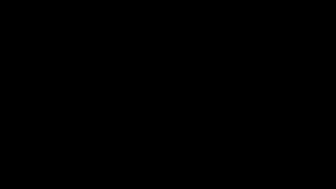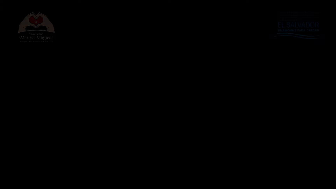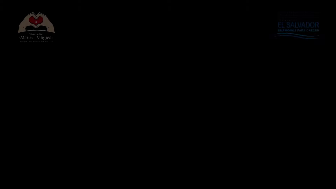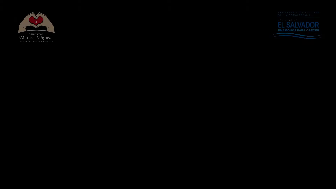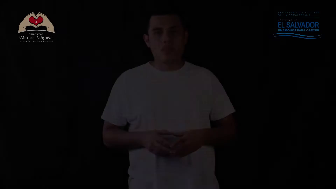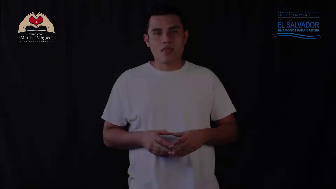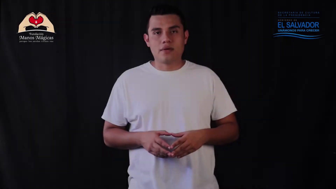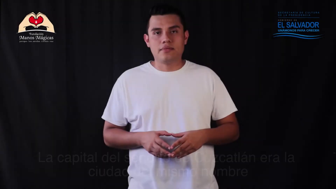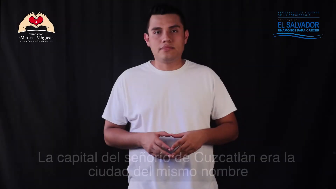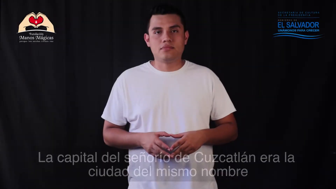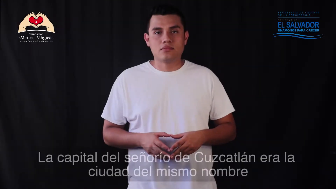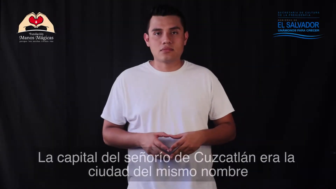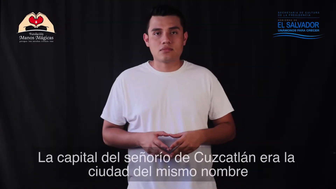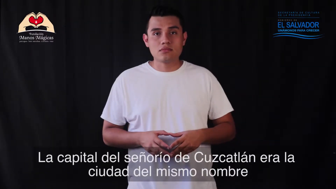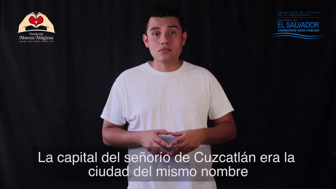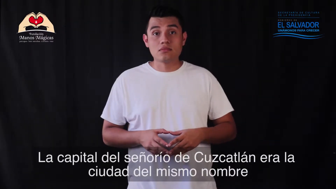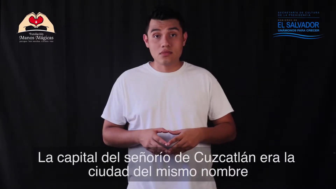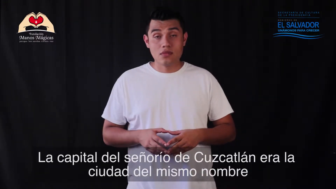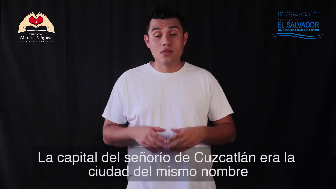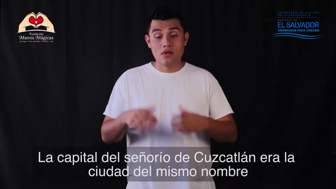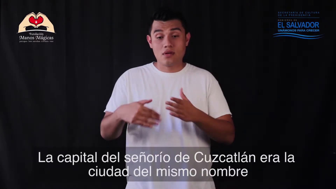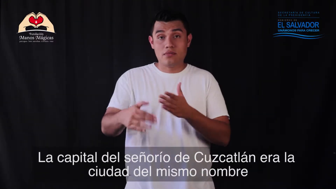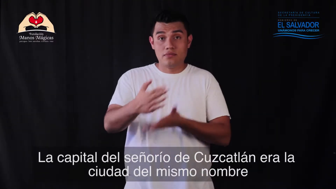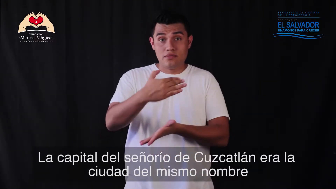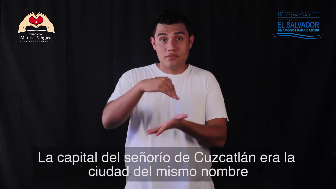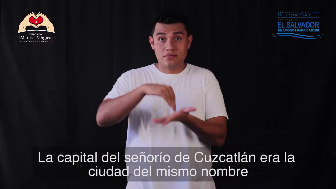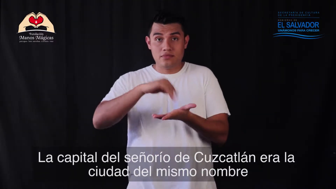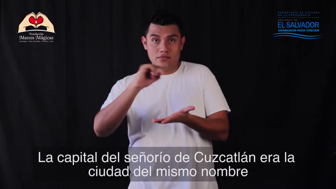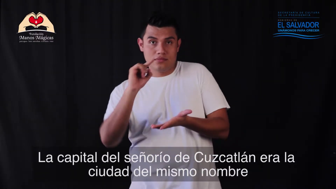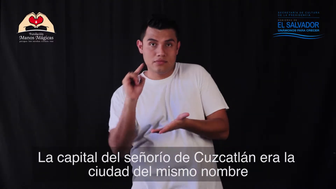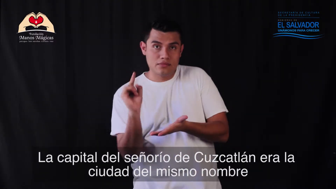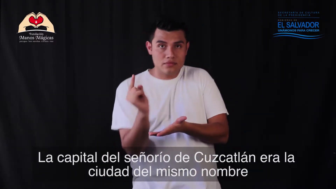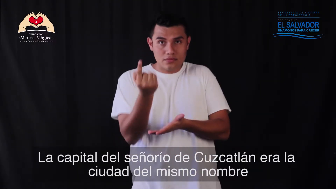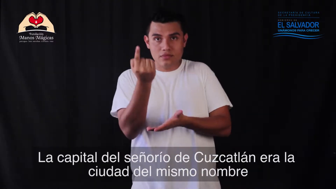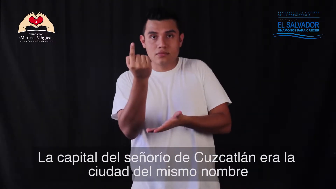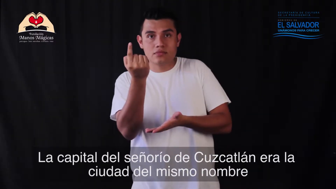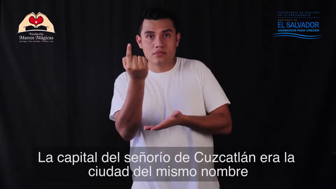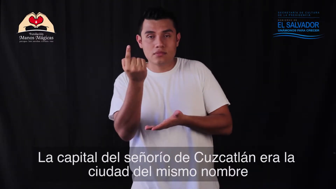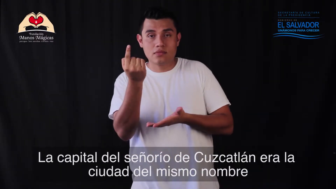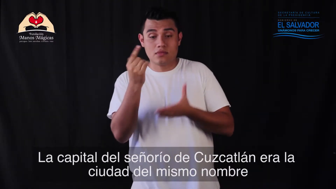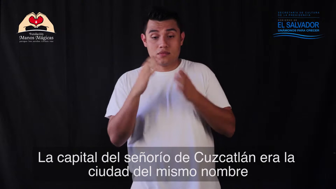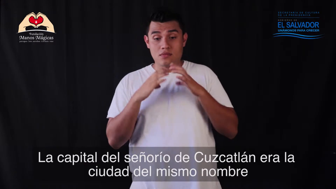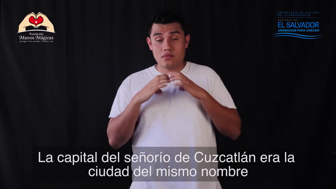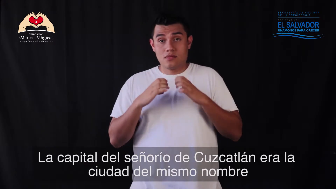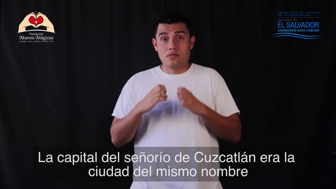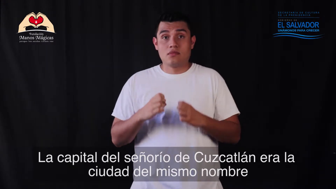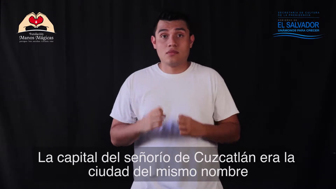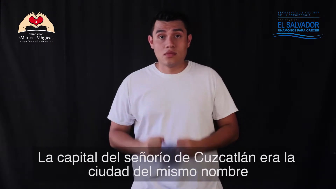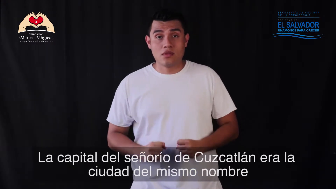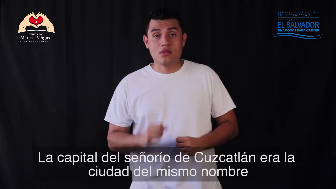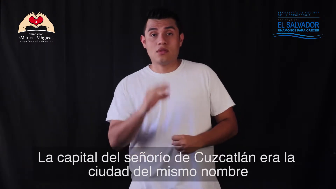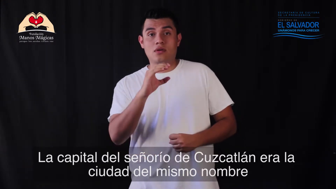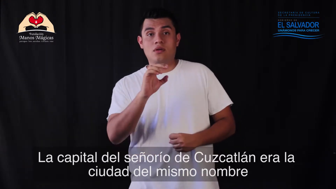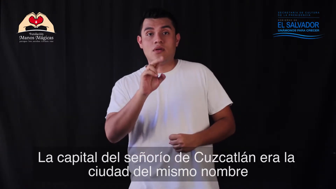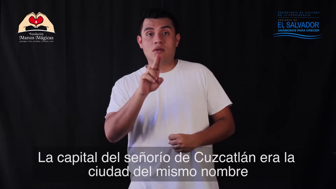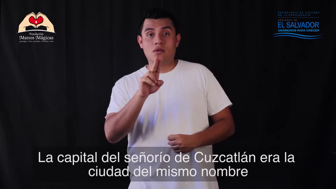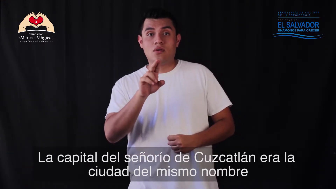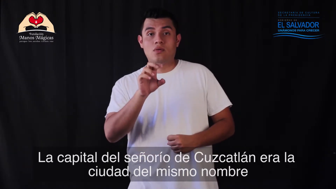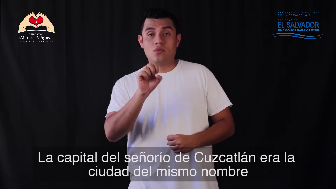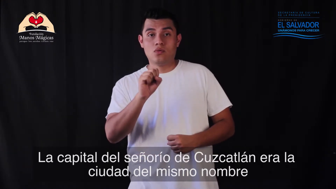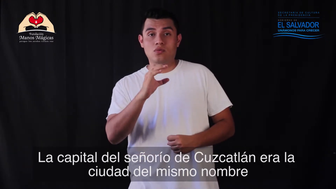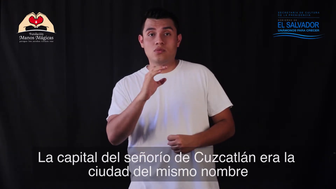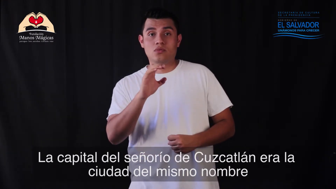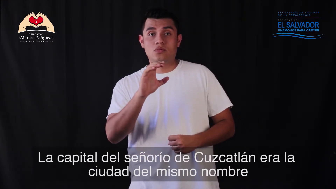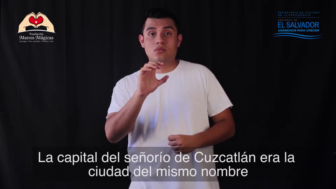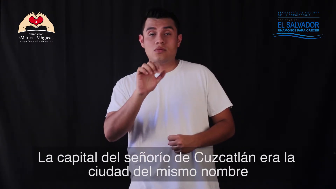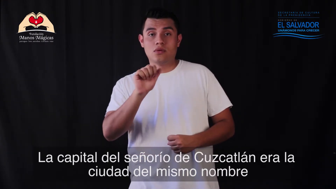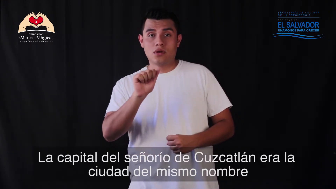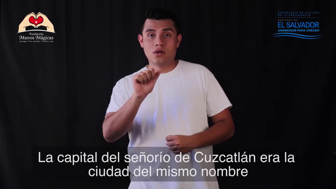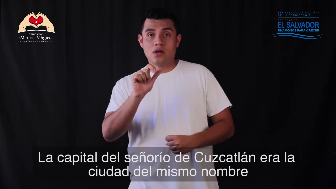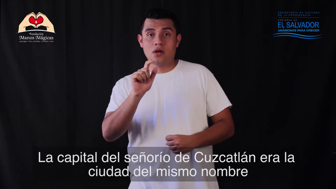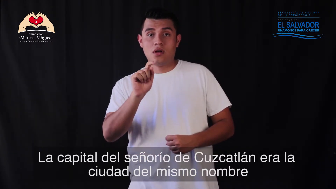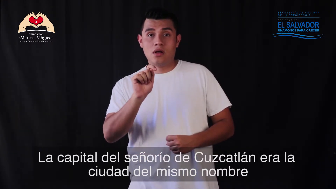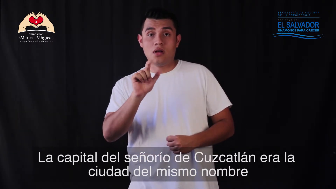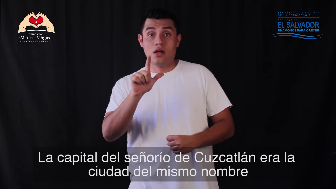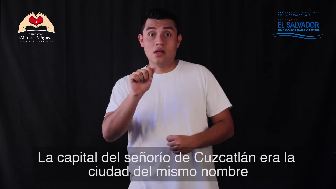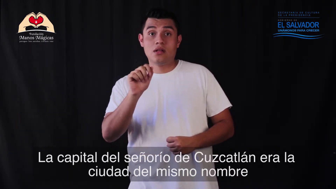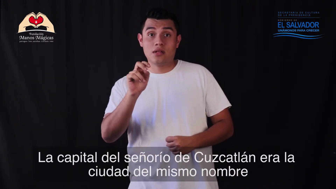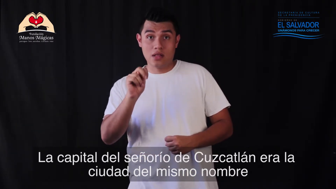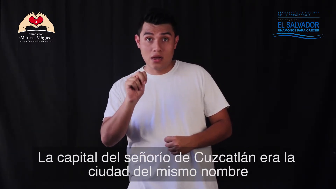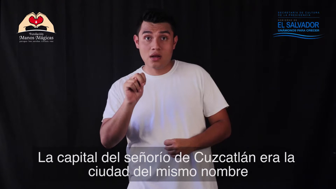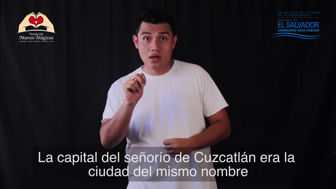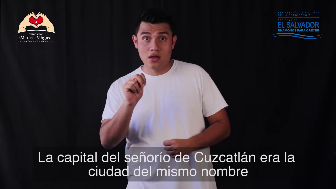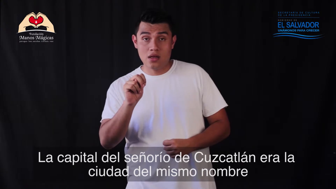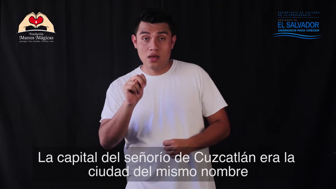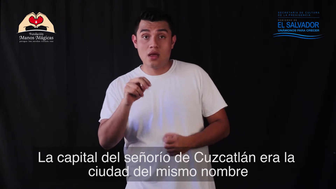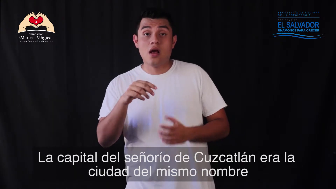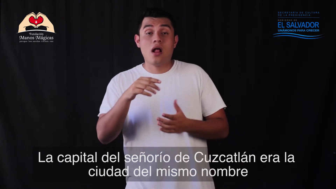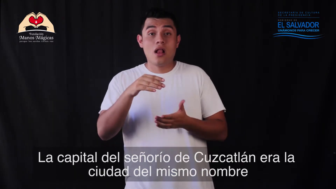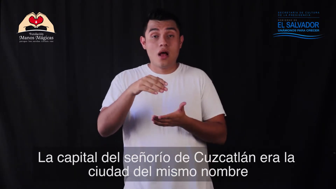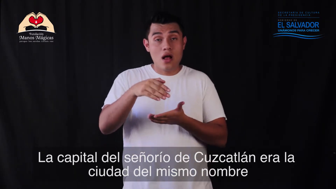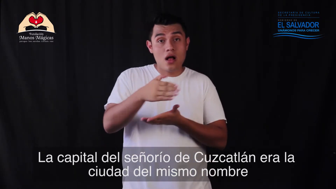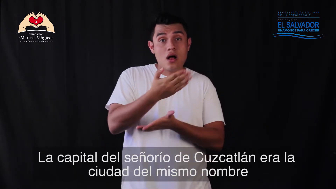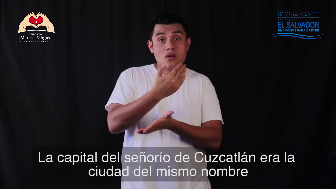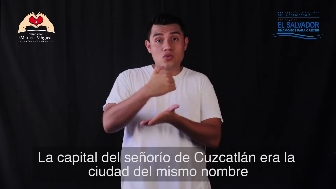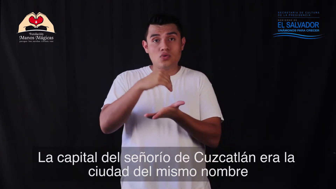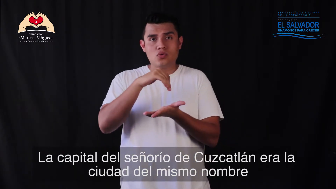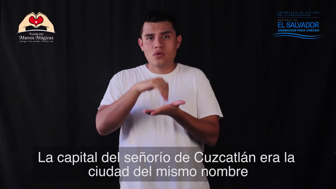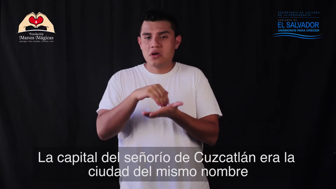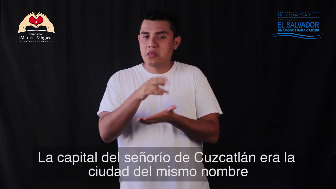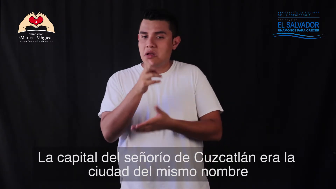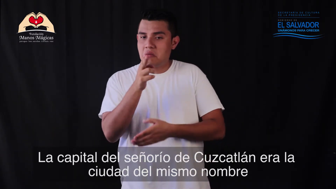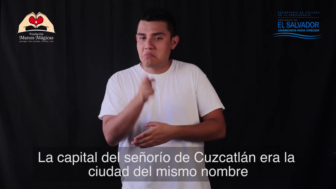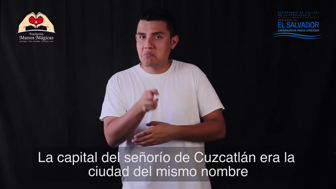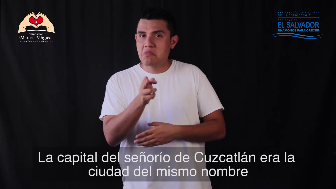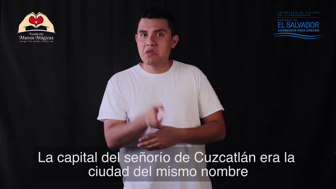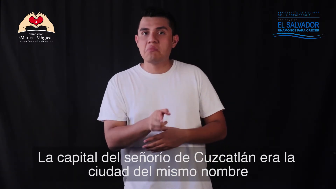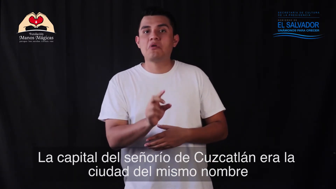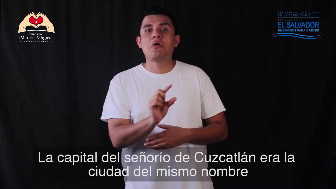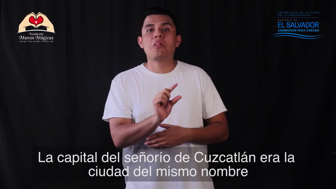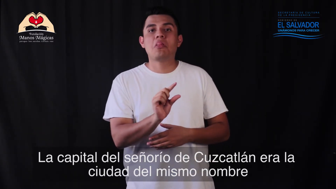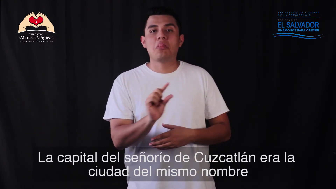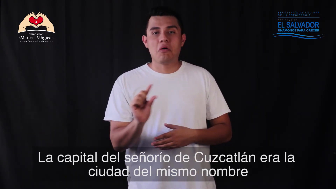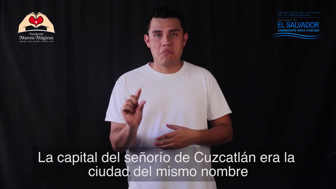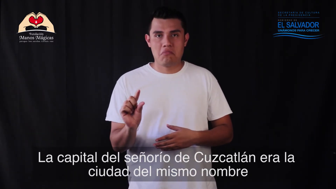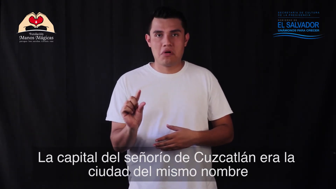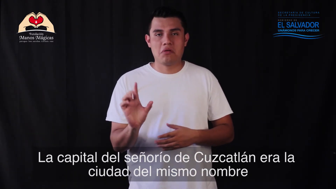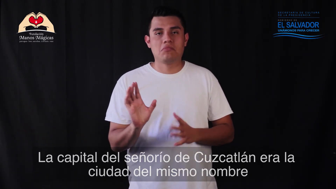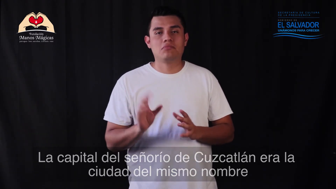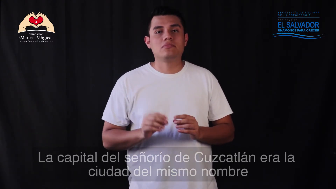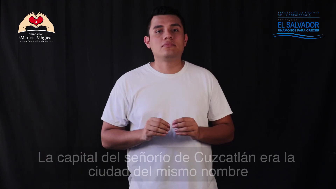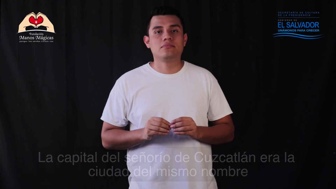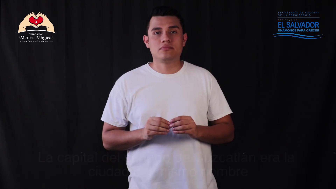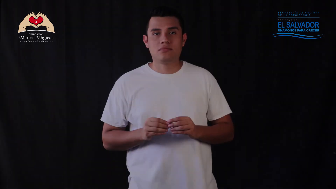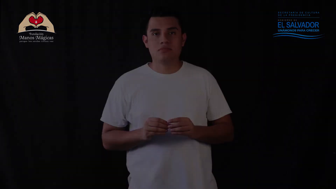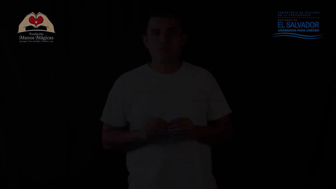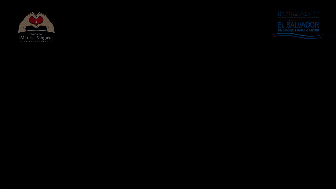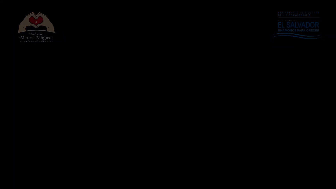la capital del señorio